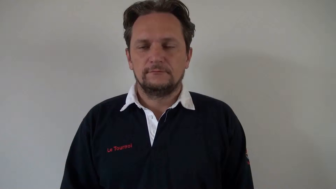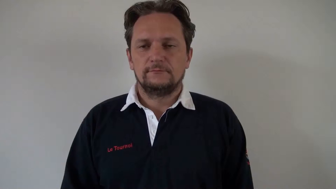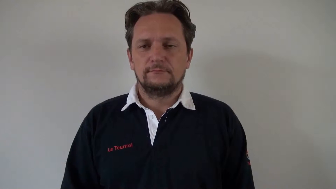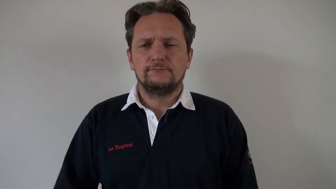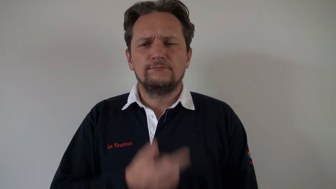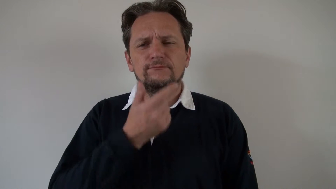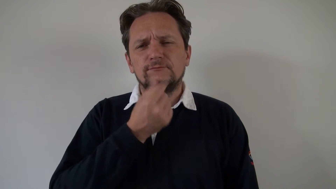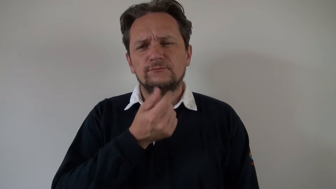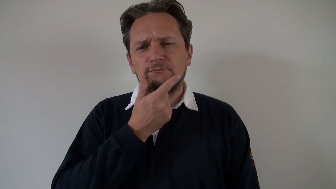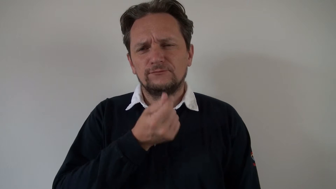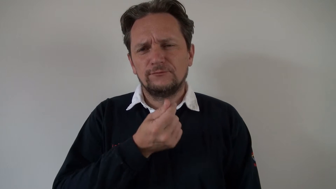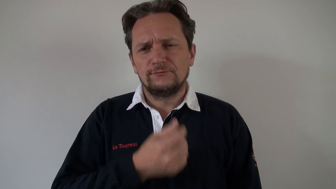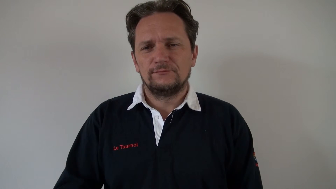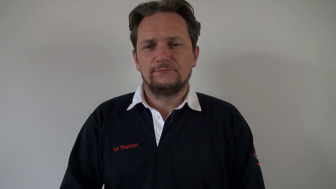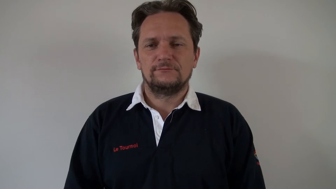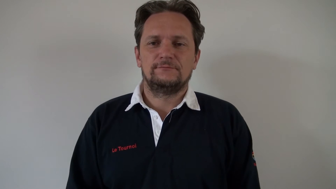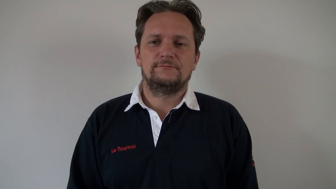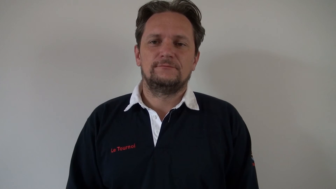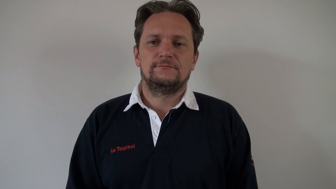Facile